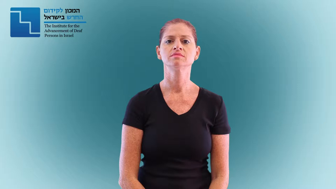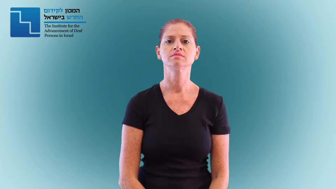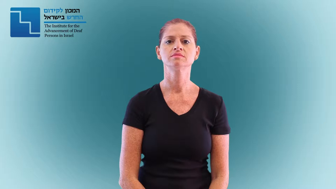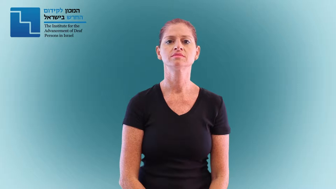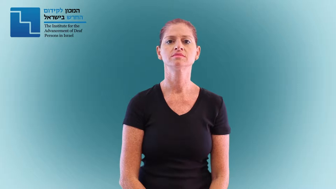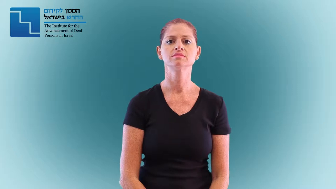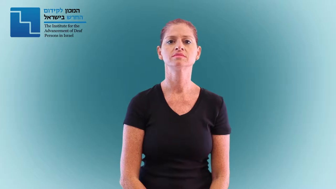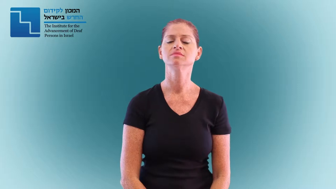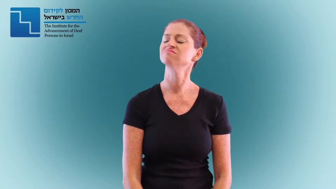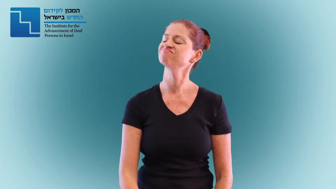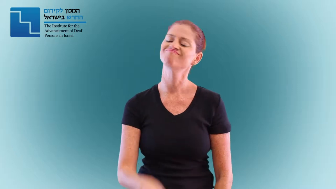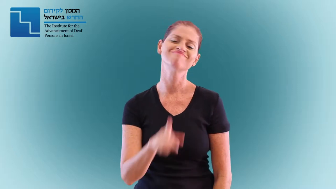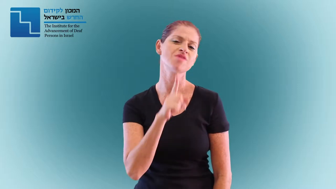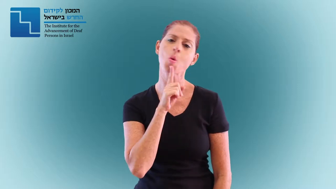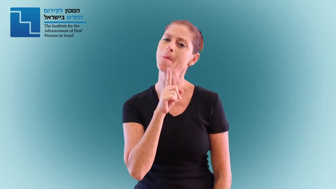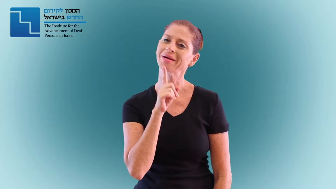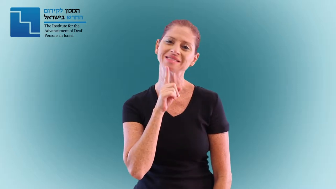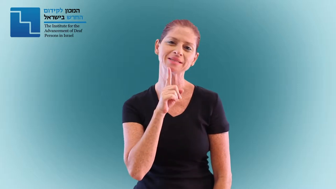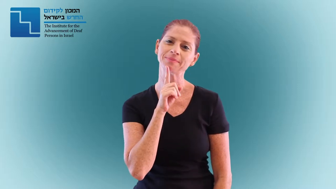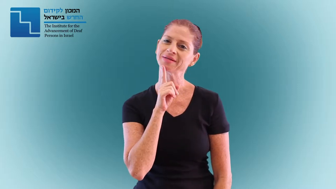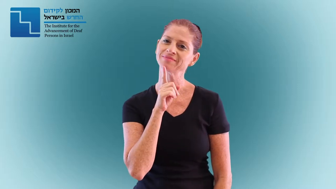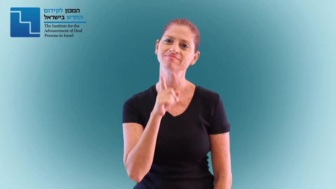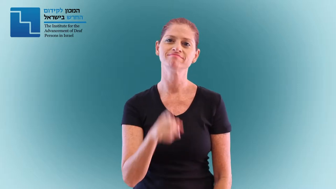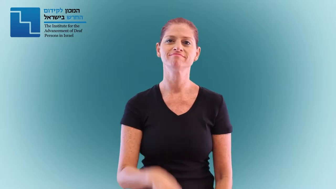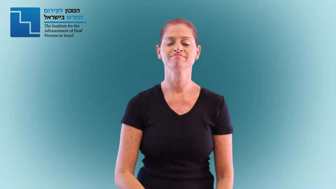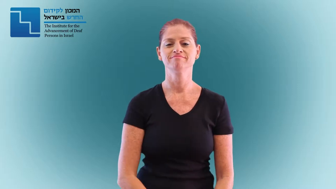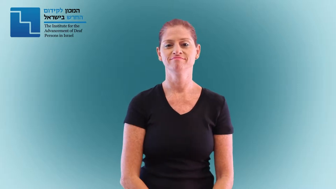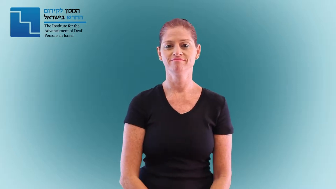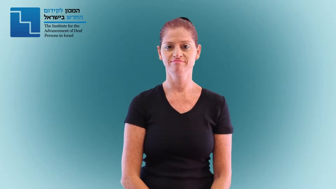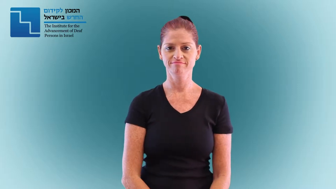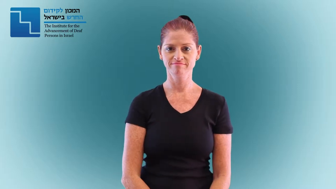לא מספיק